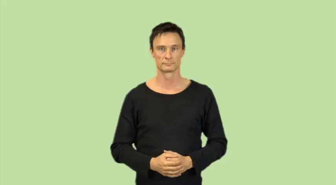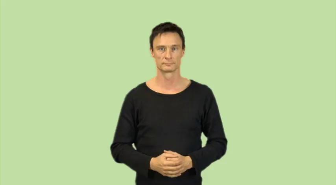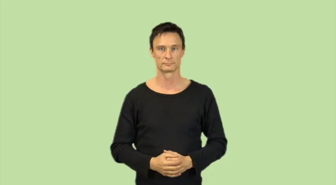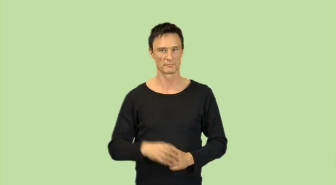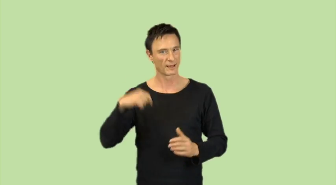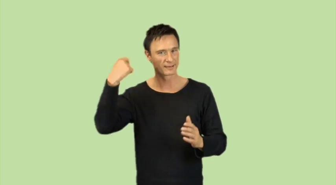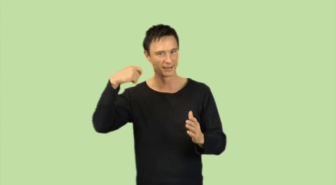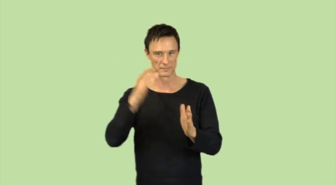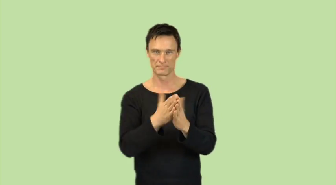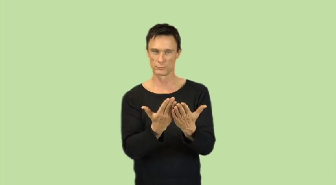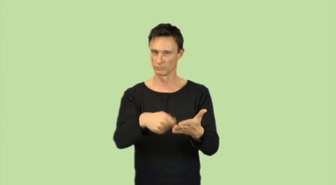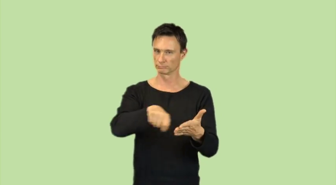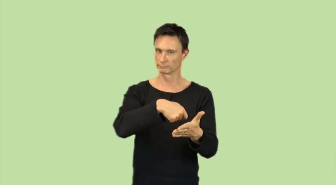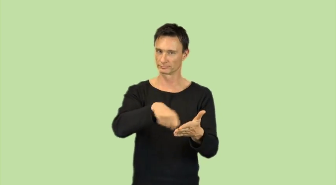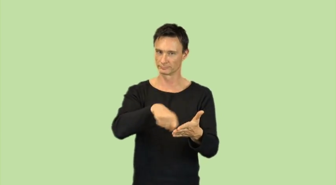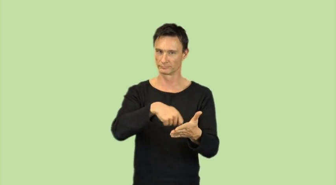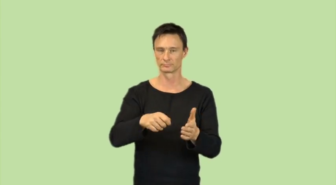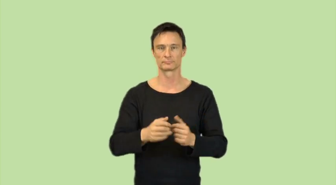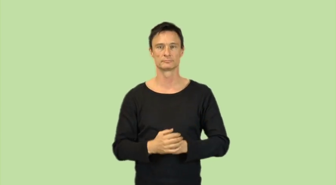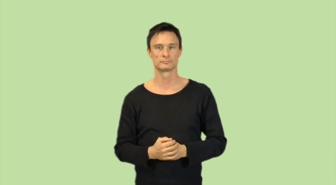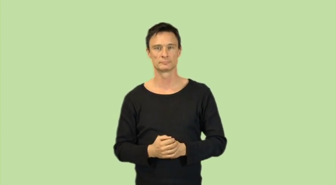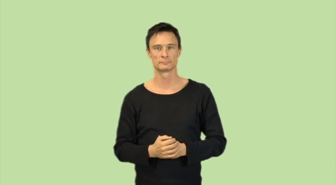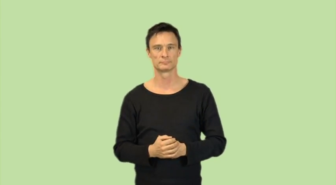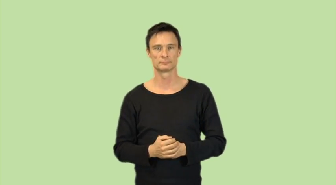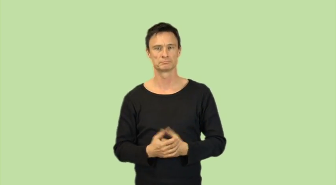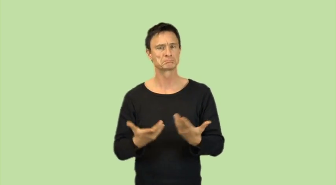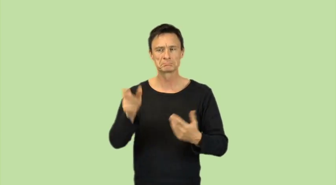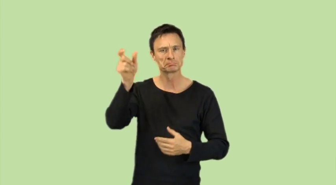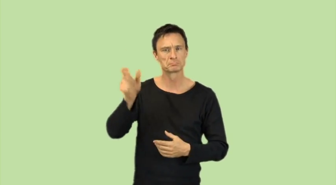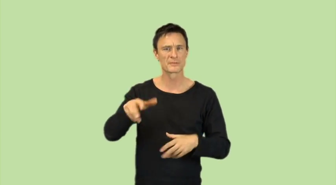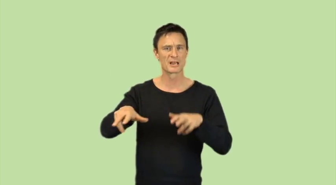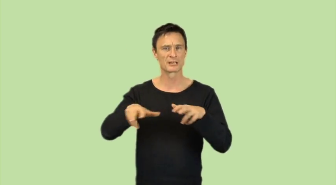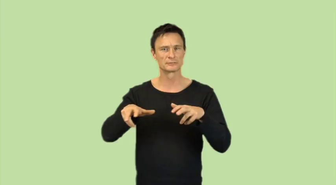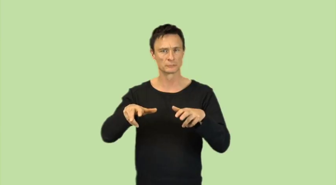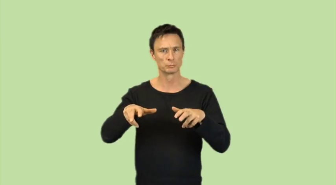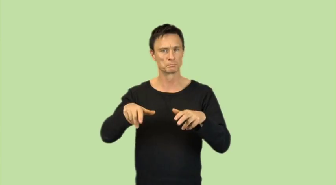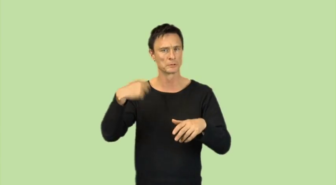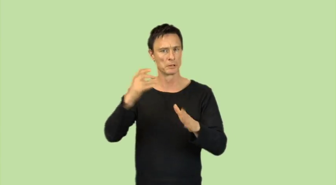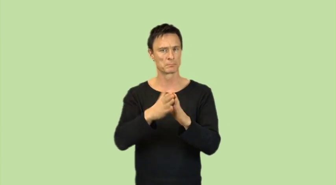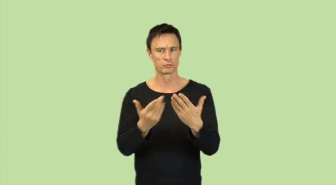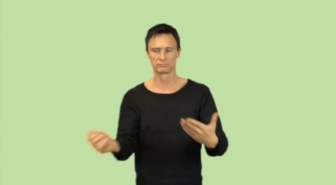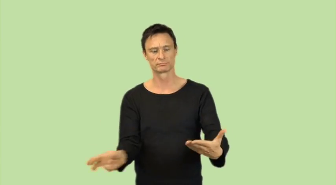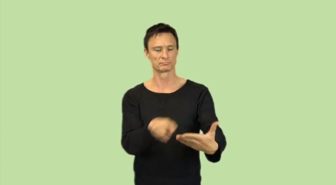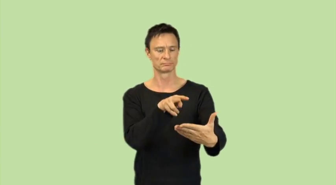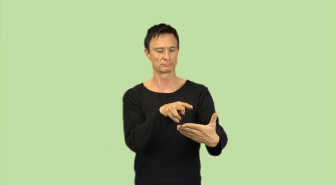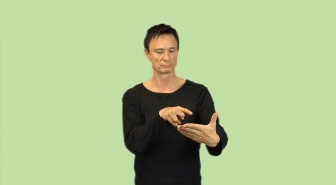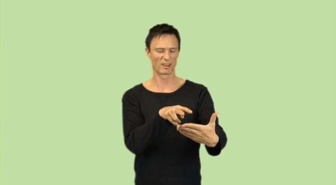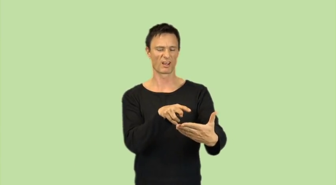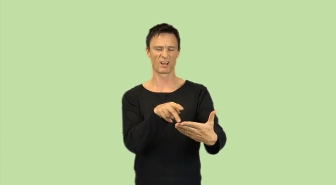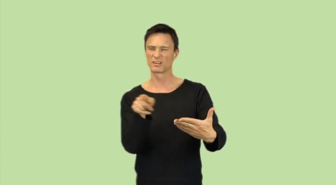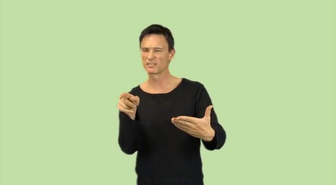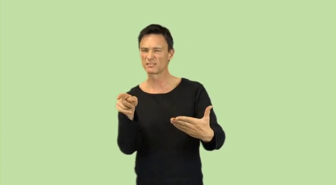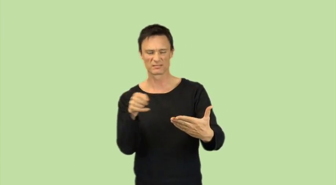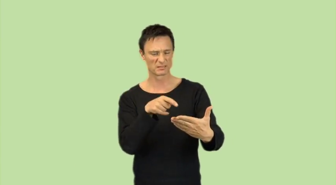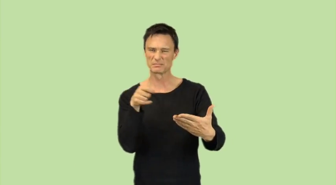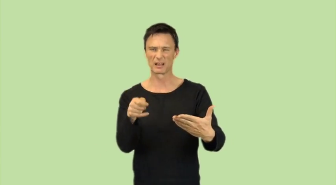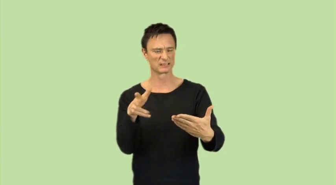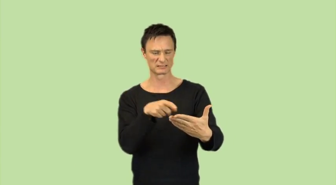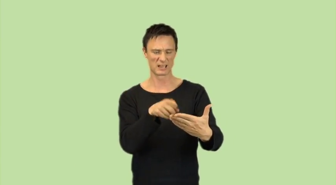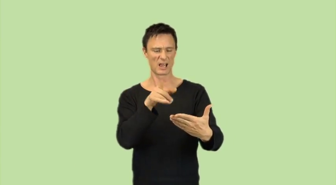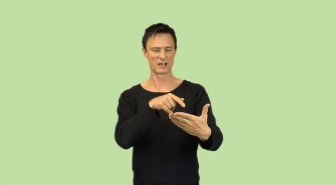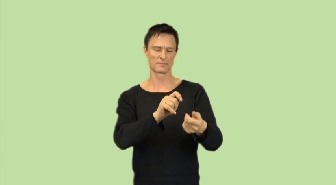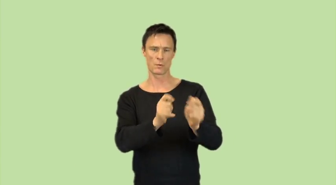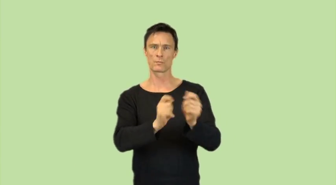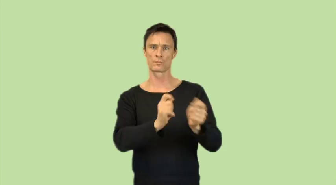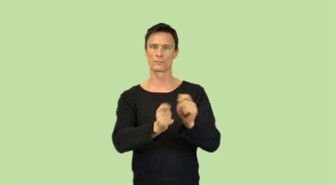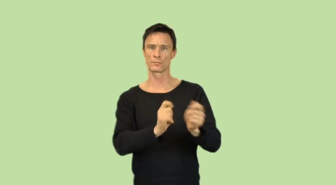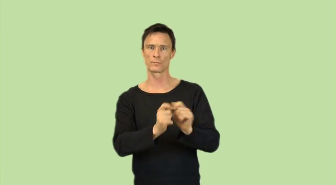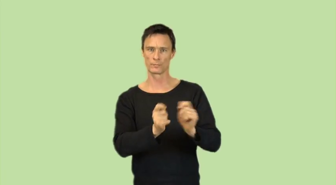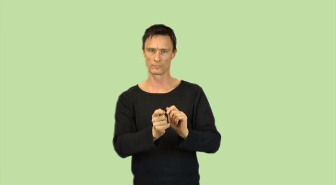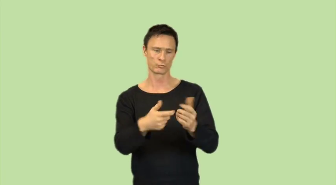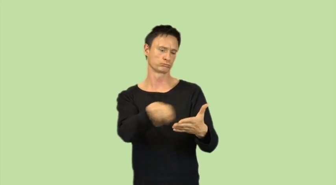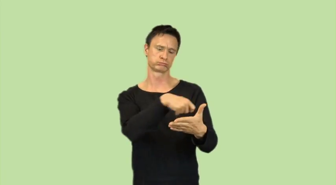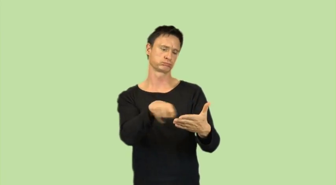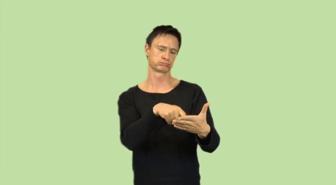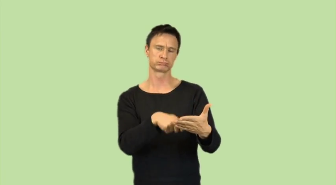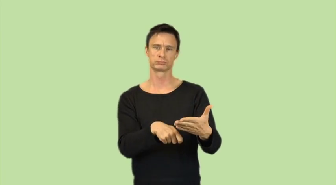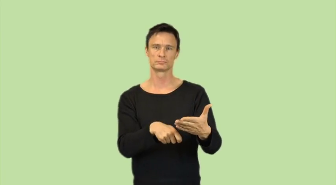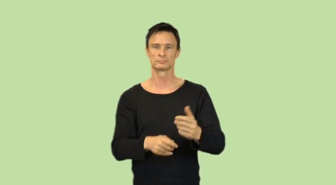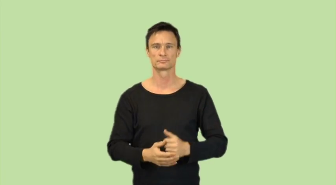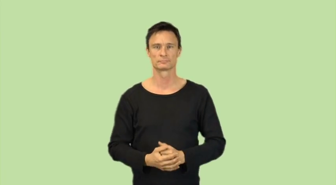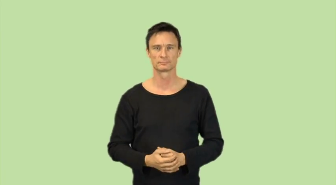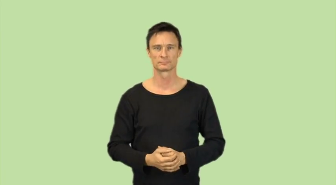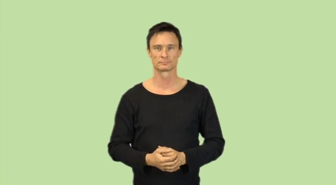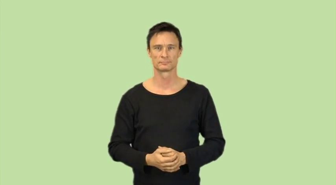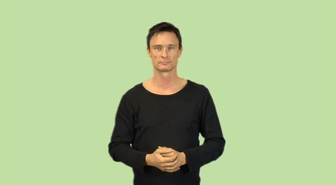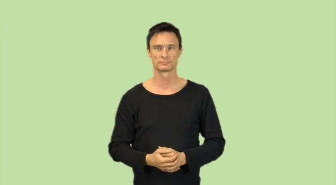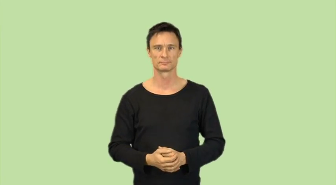Drehbuchänderung